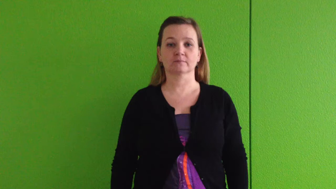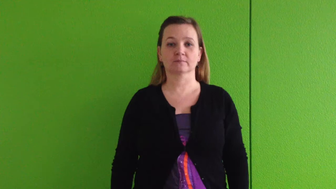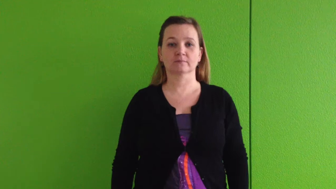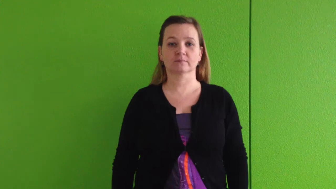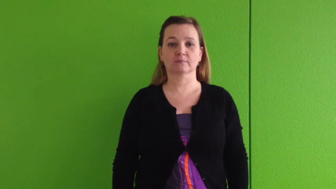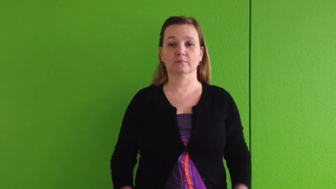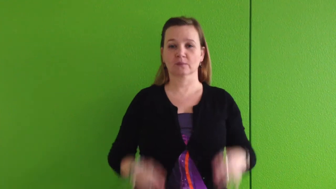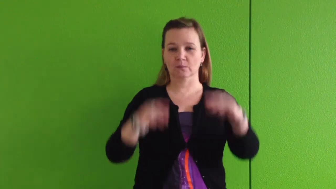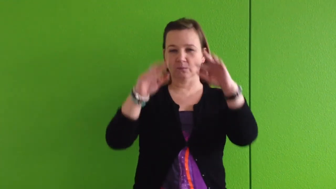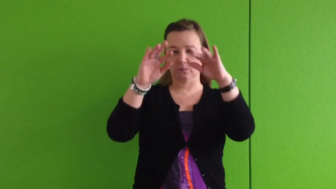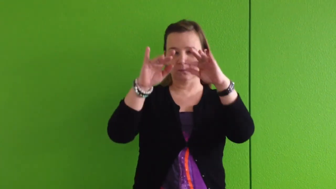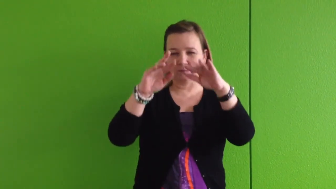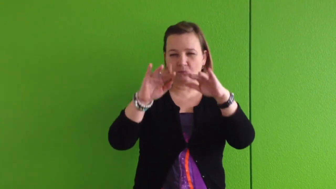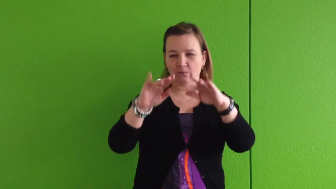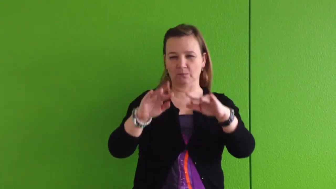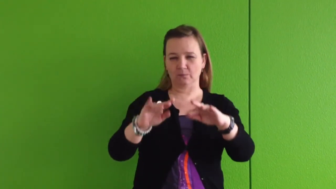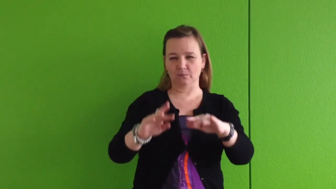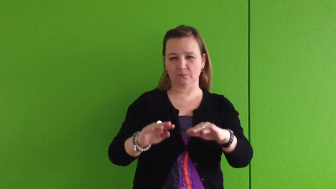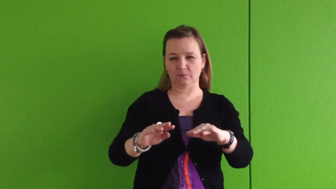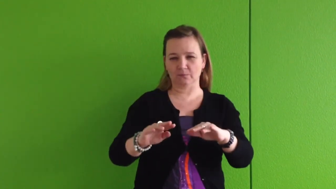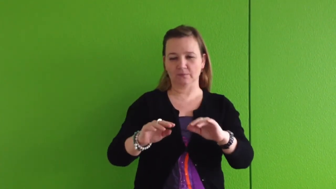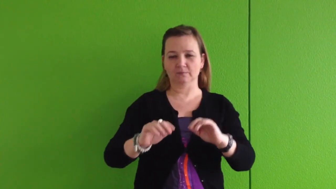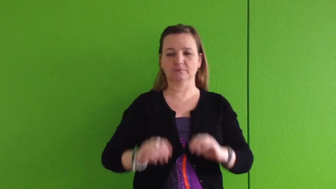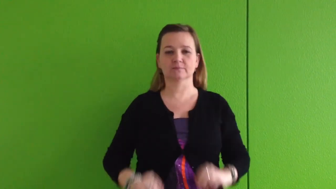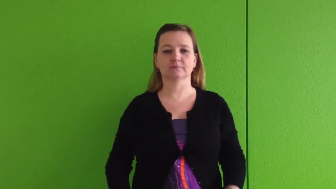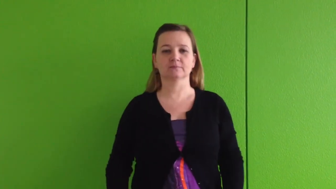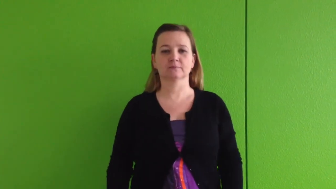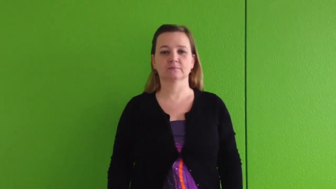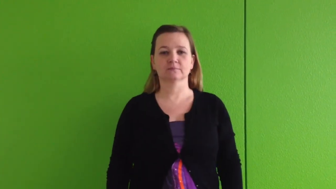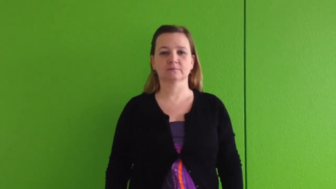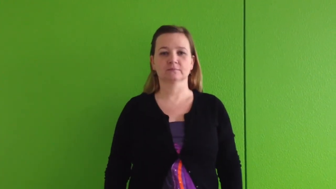Ryk